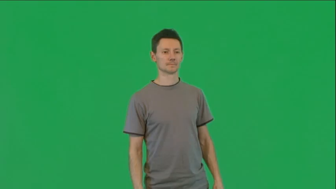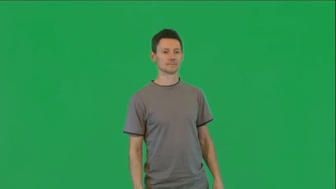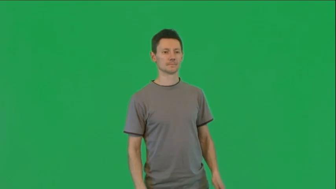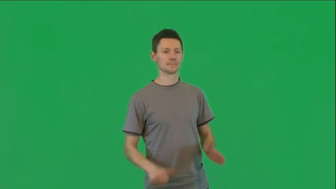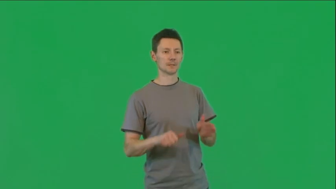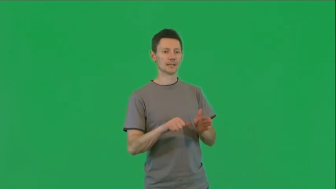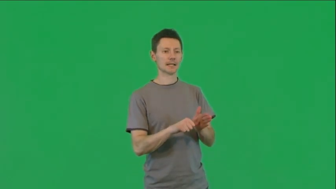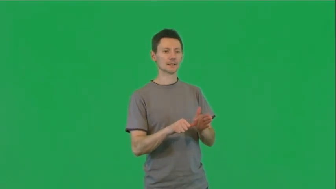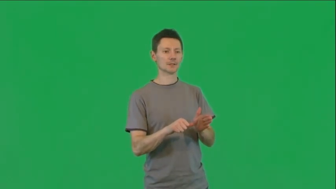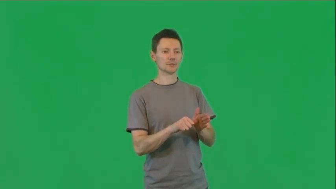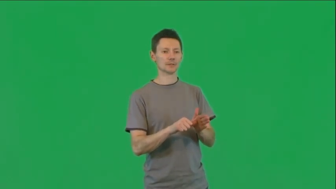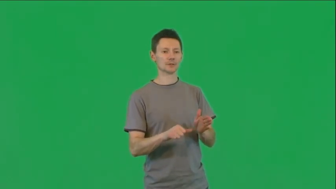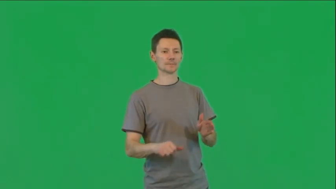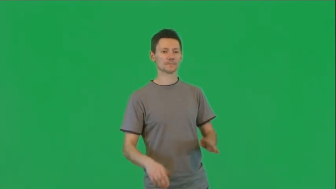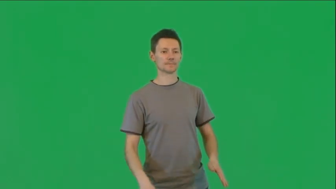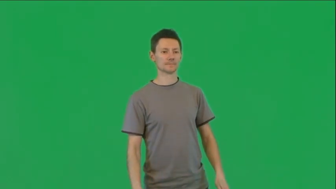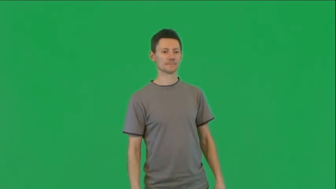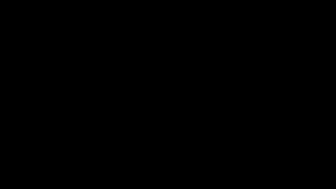kandydować